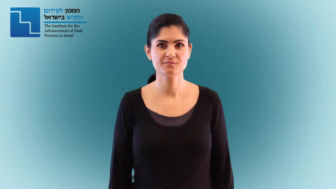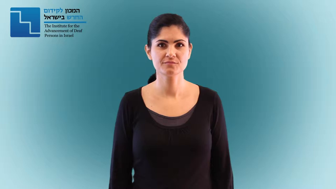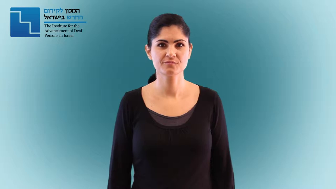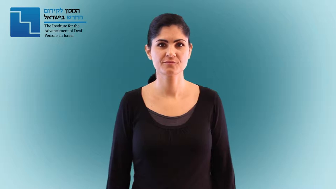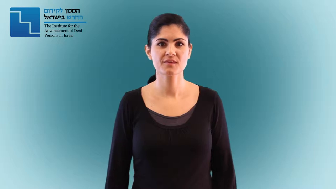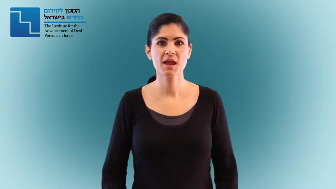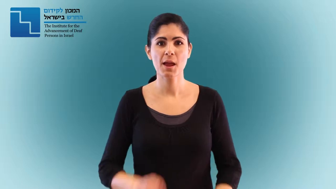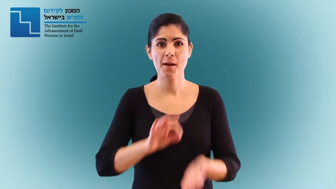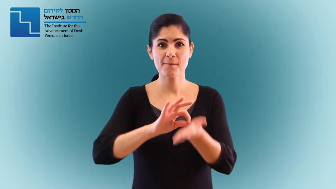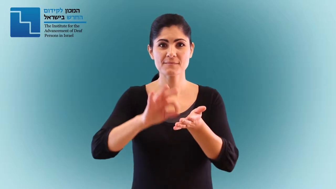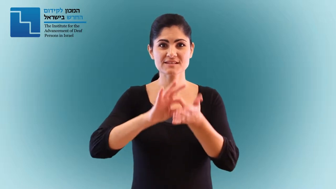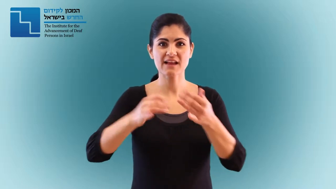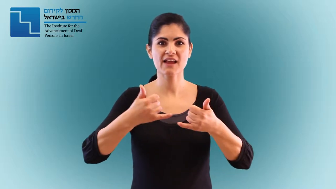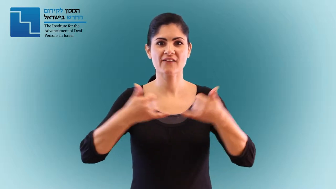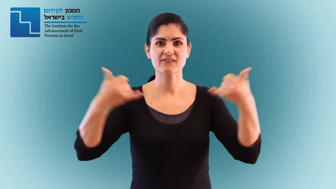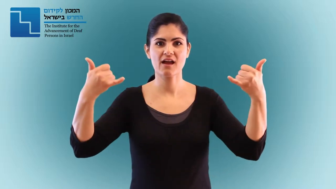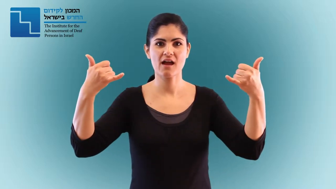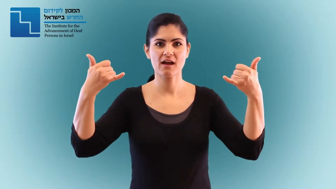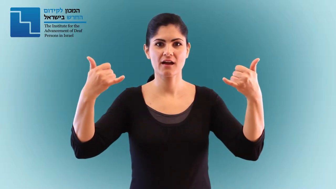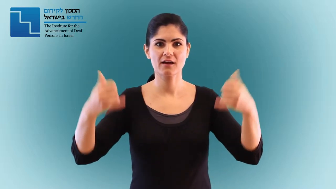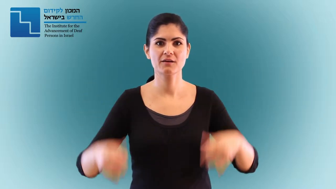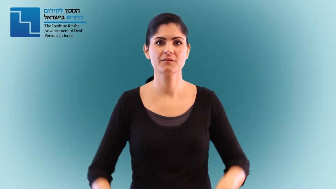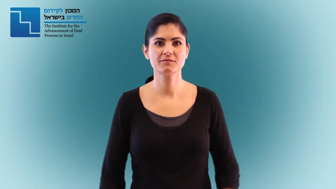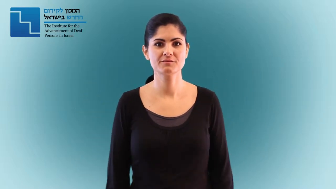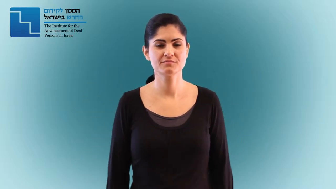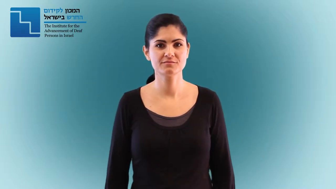משרד הרווחה